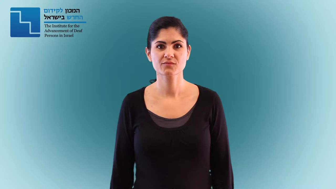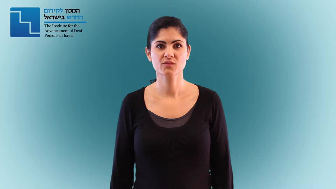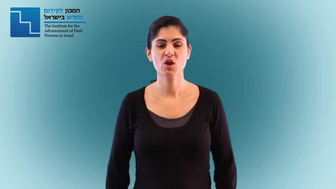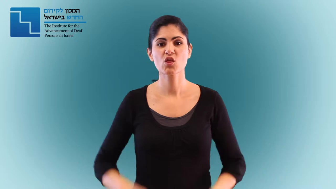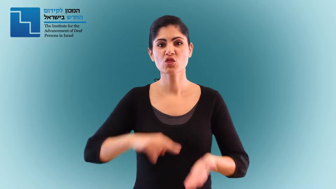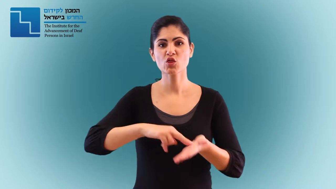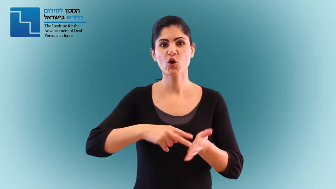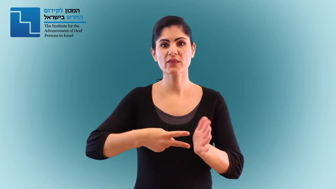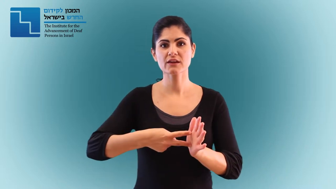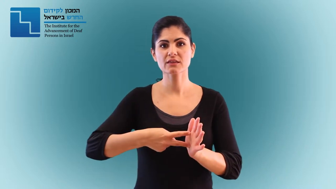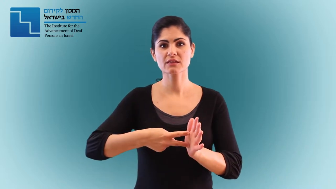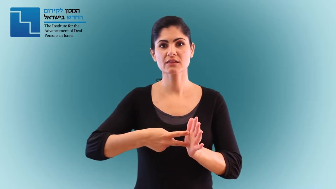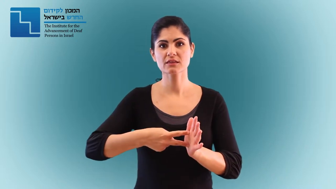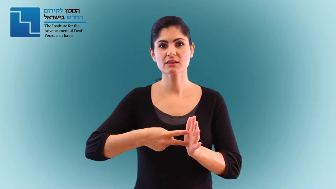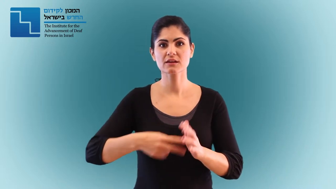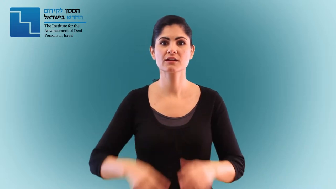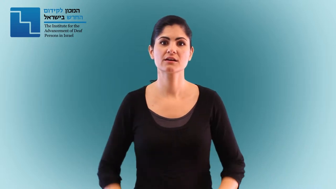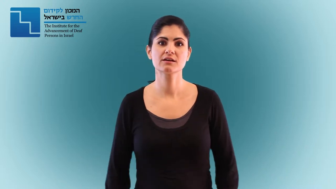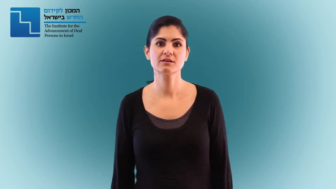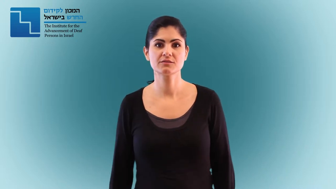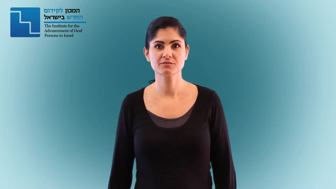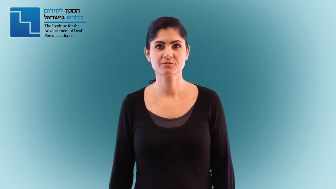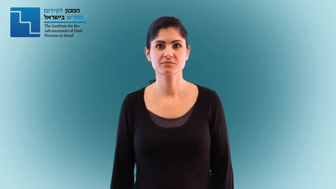תכנית